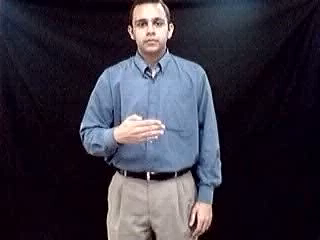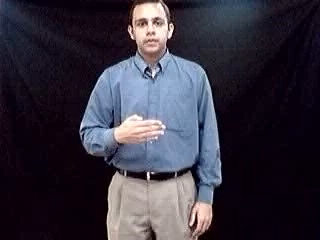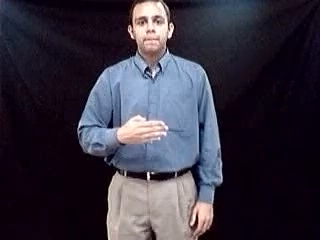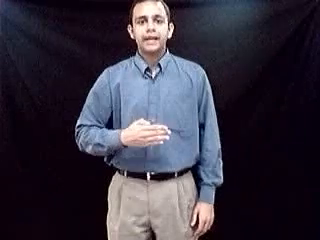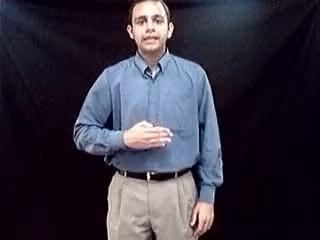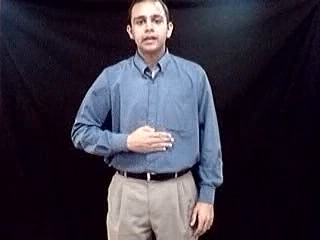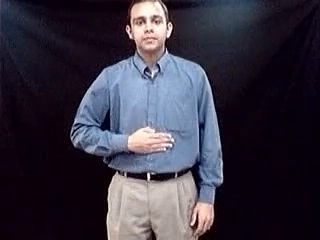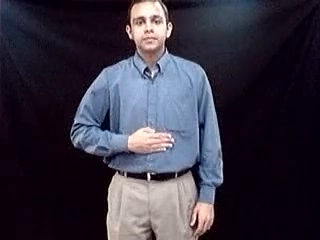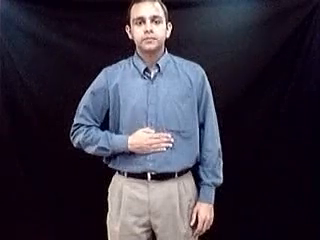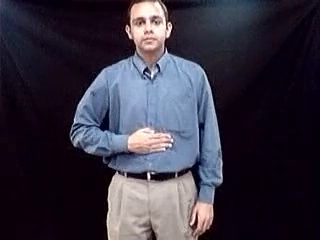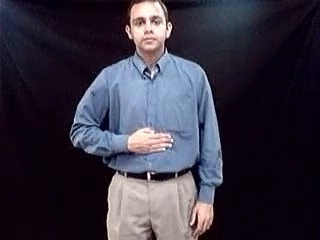barriga